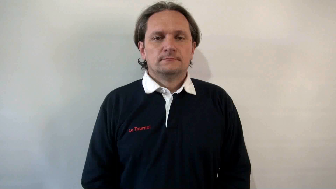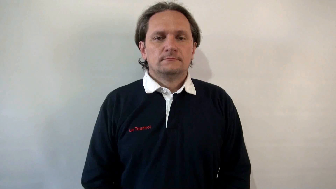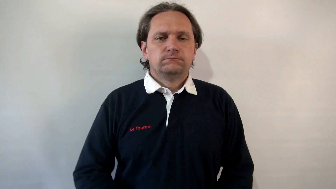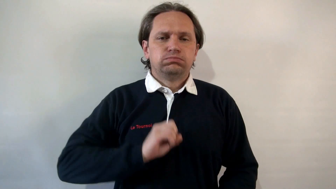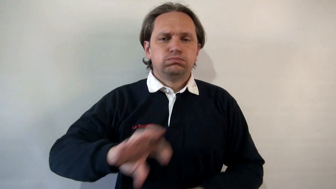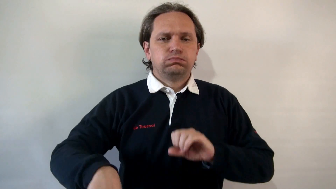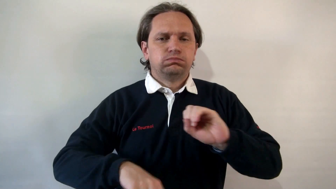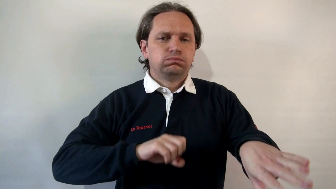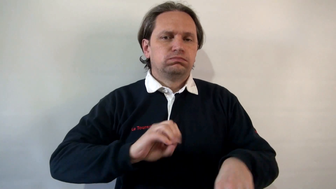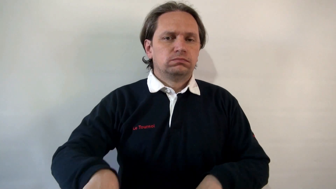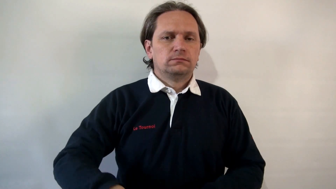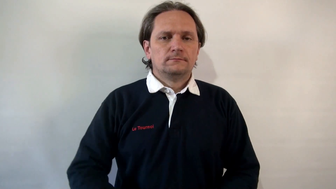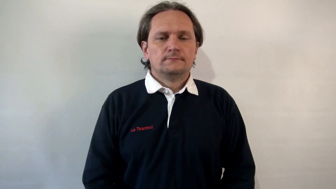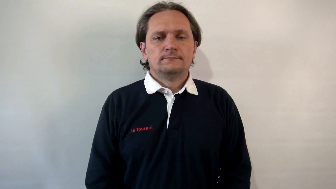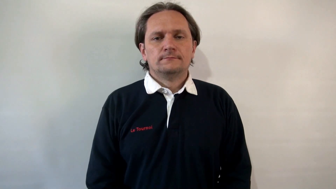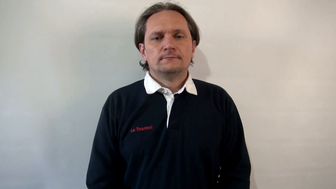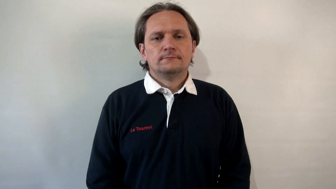Bazar